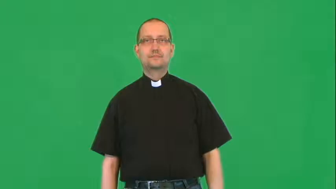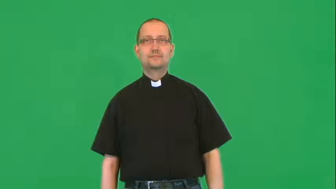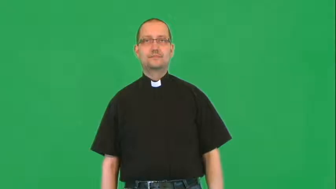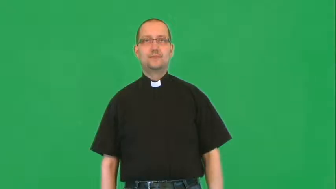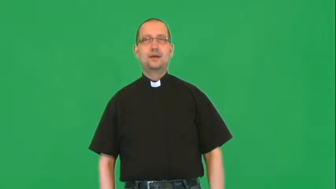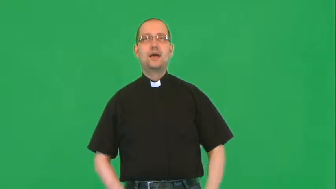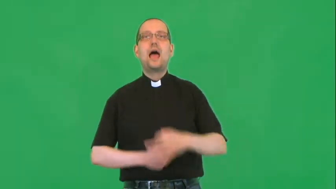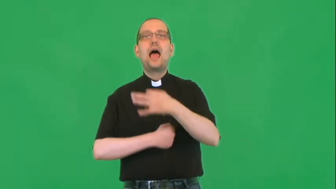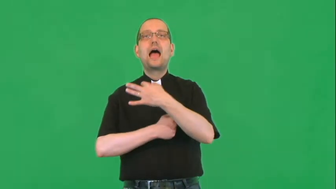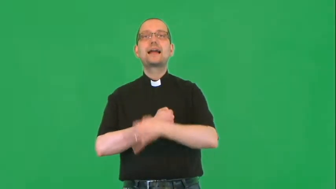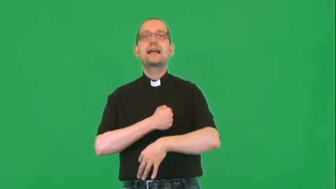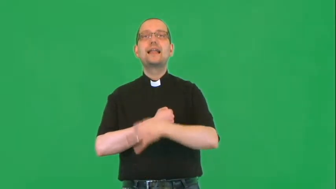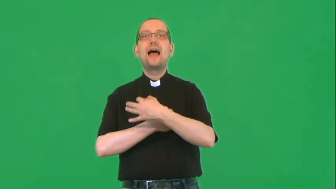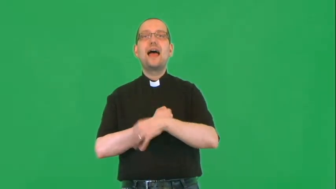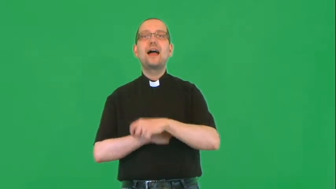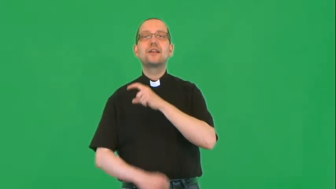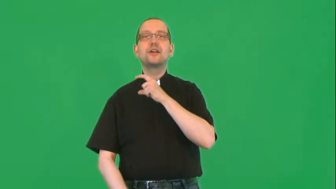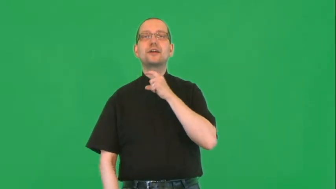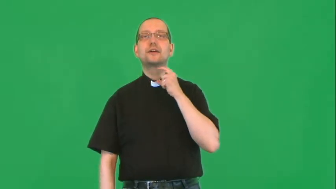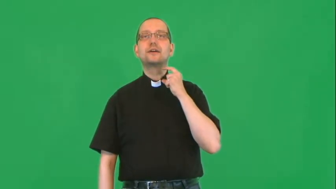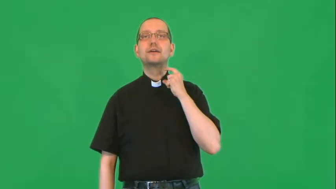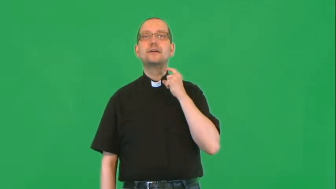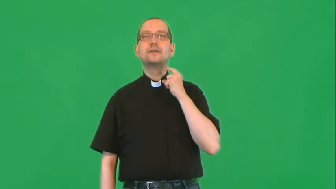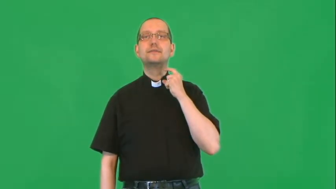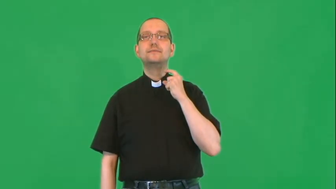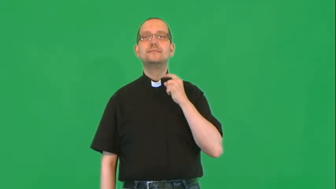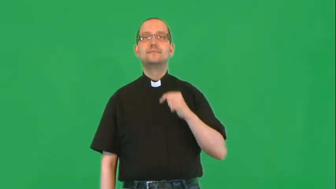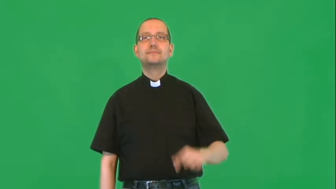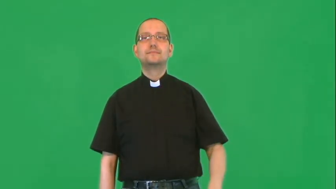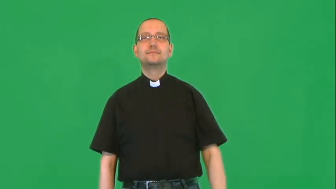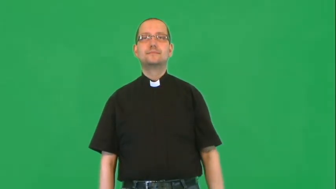kleryk